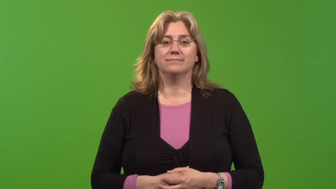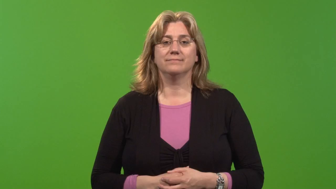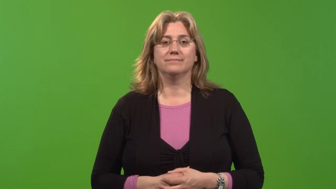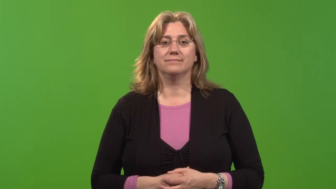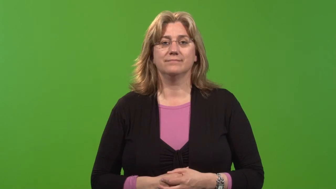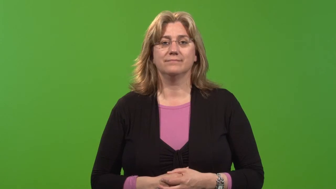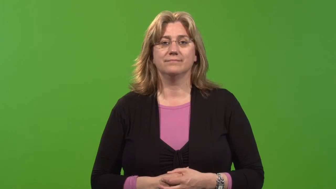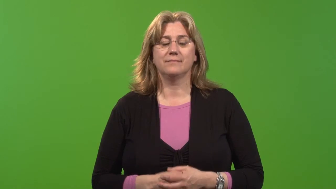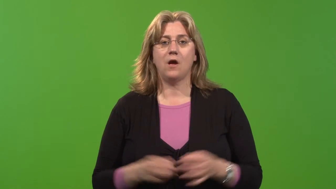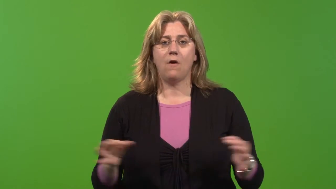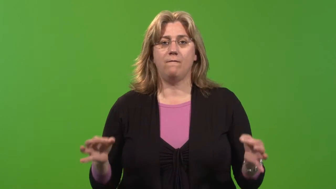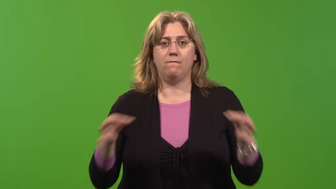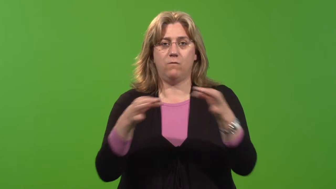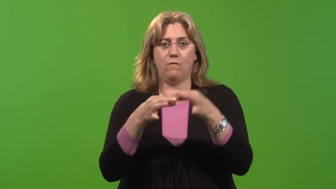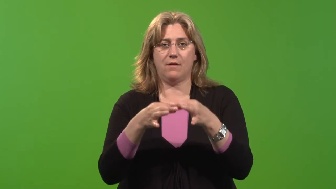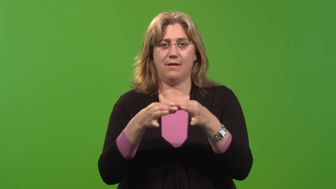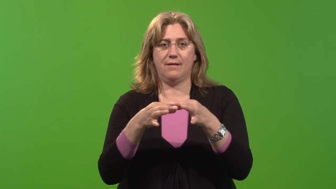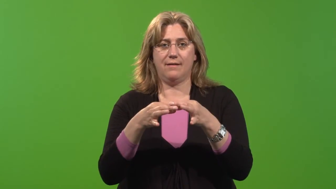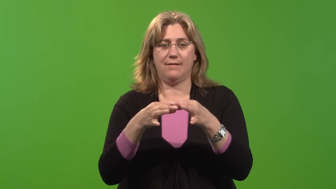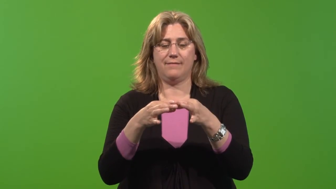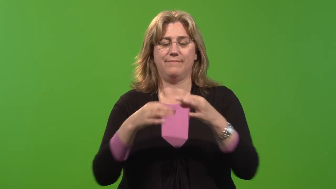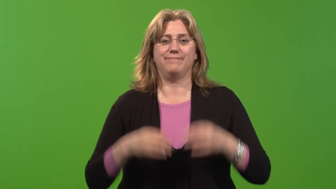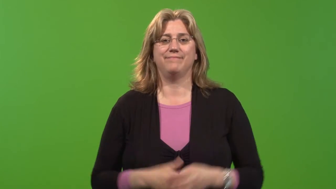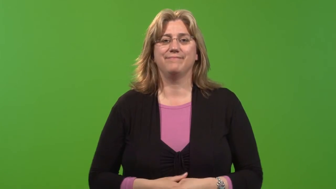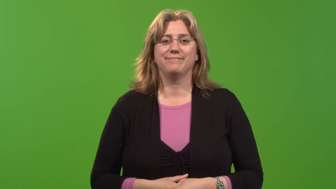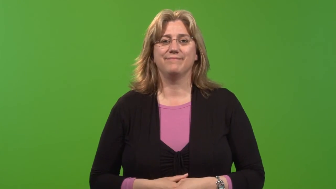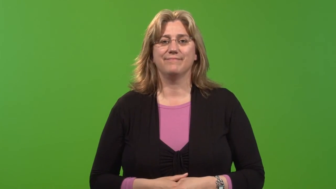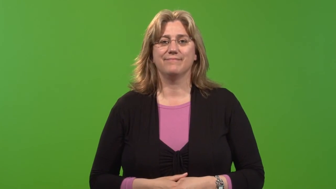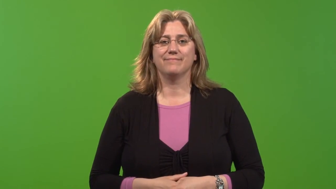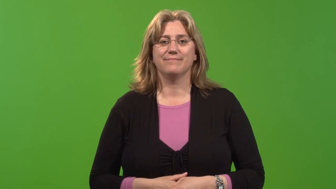Frjóvga